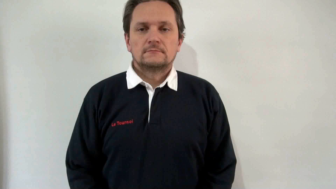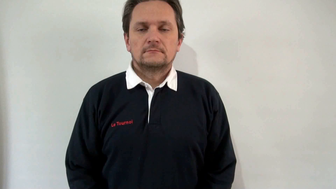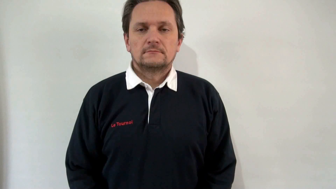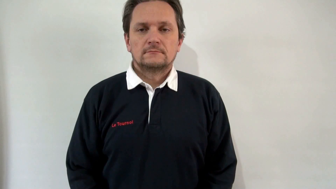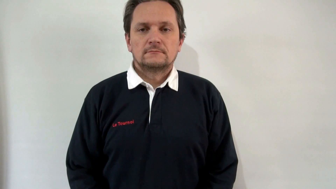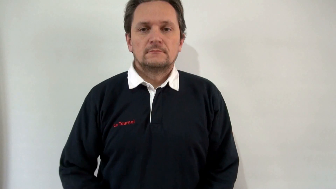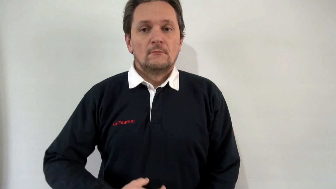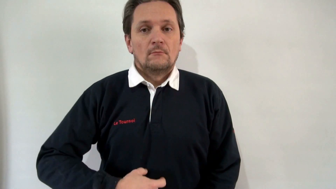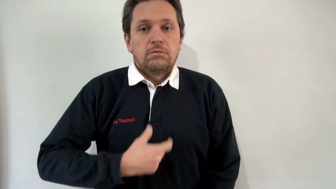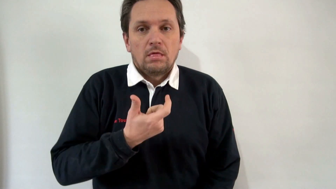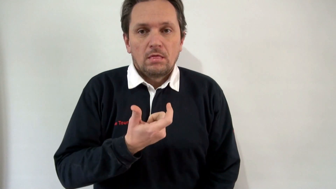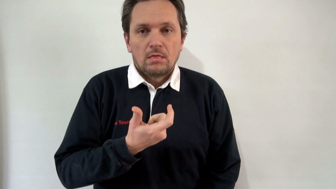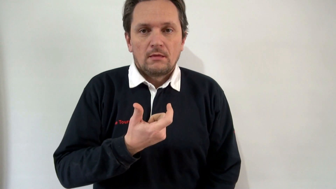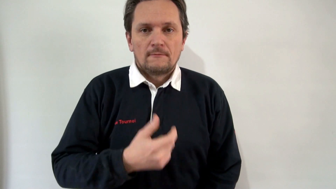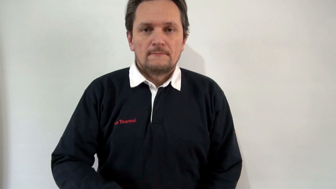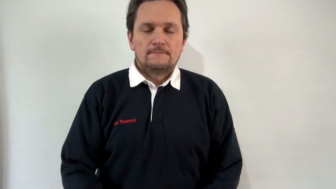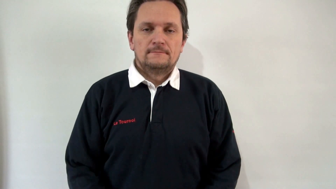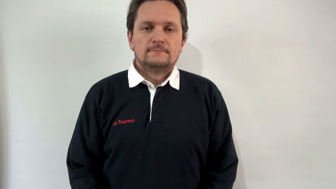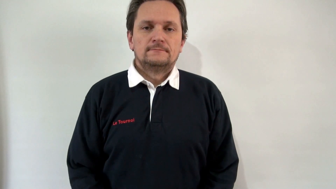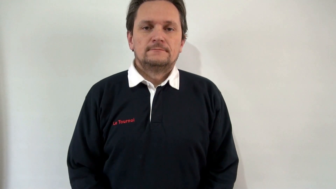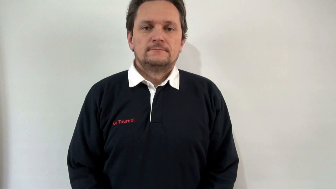Interjection